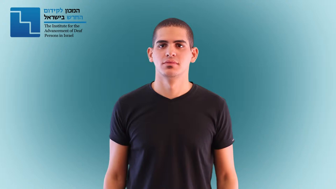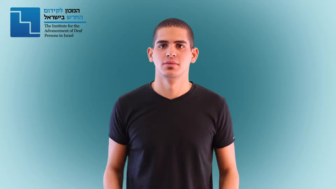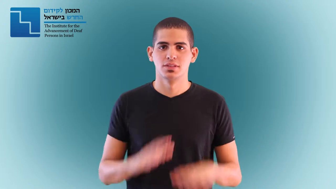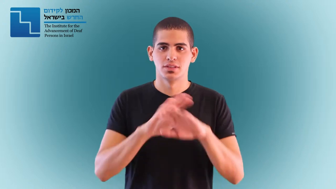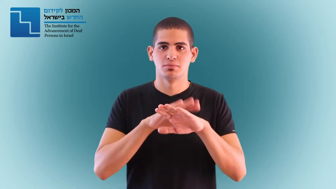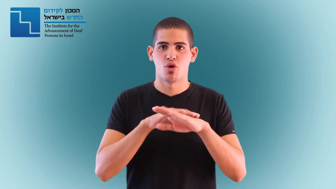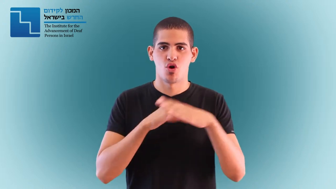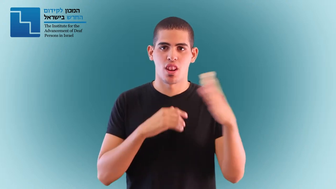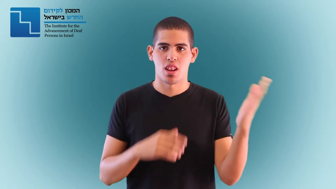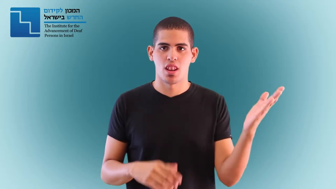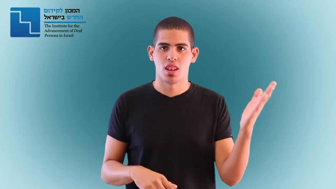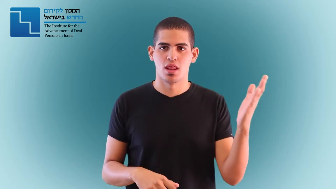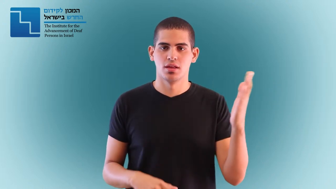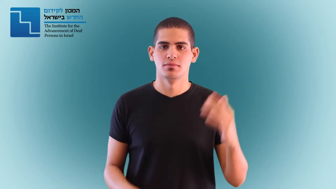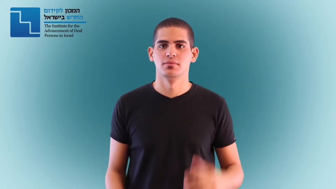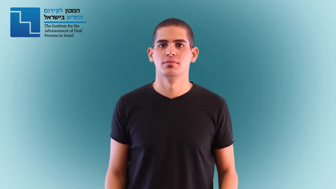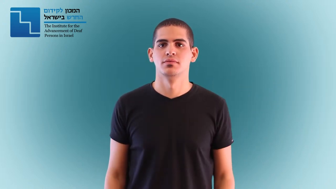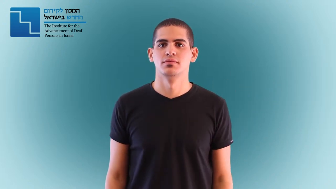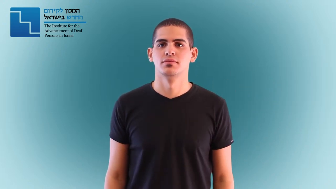שמאל